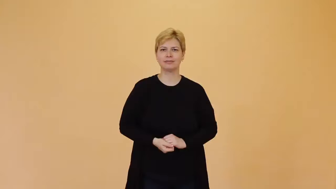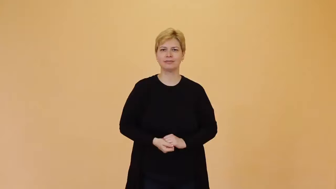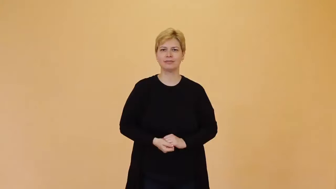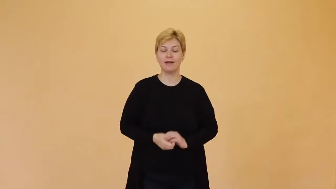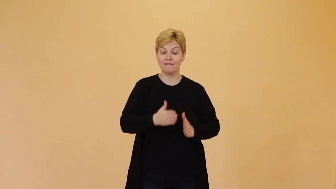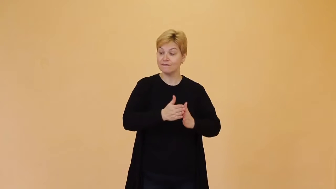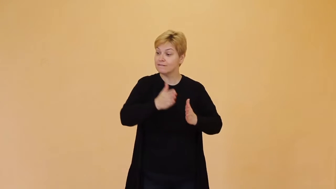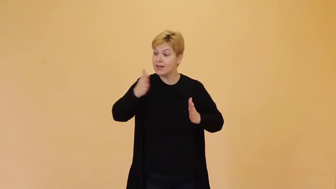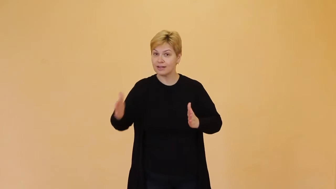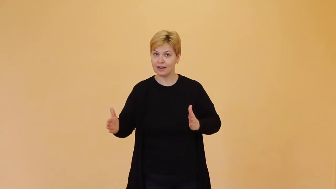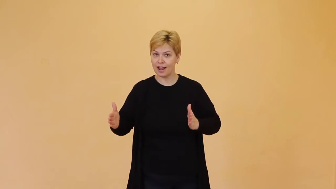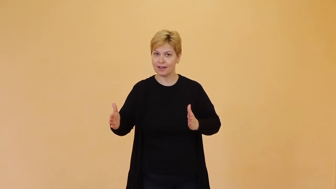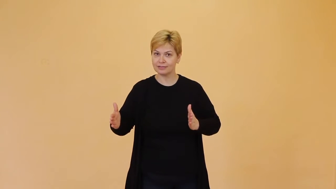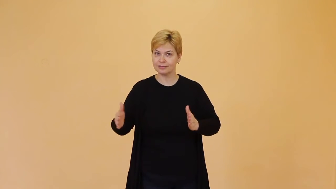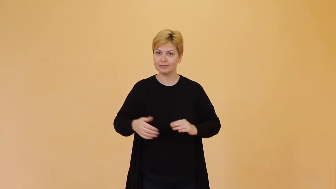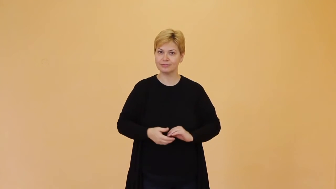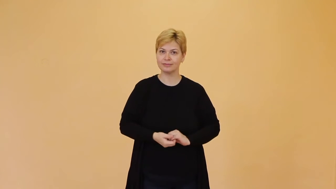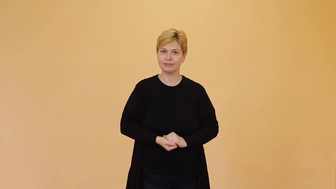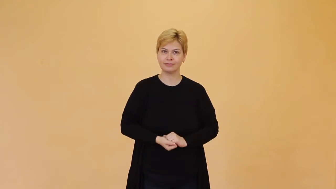vedla